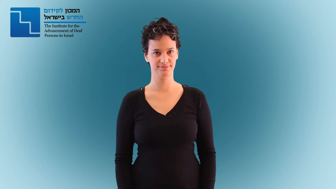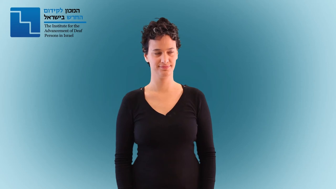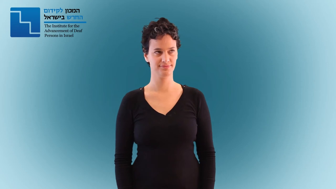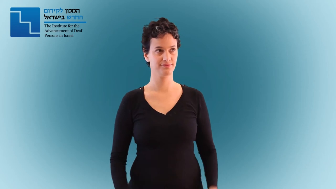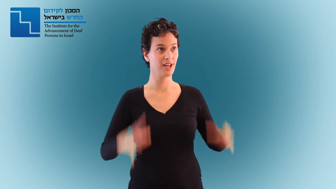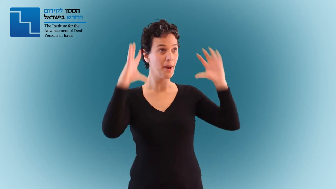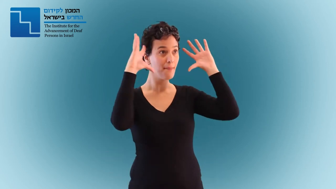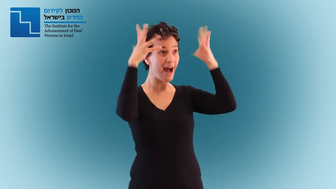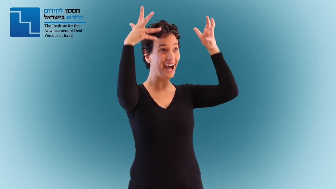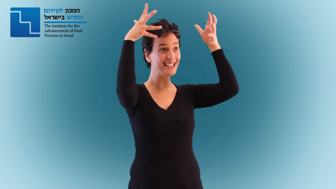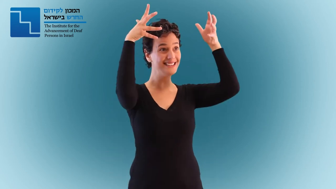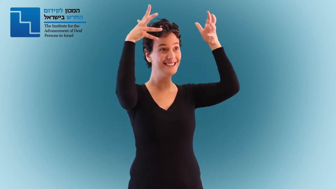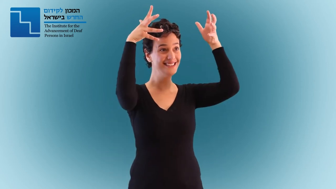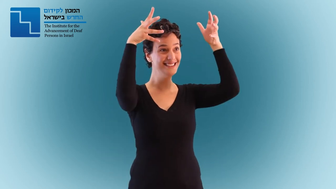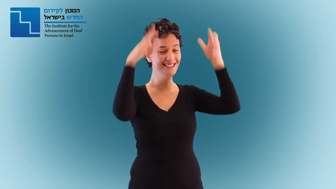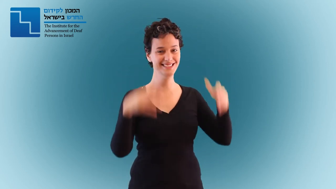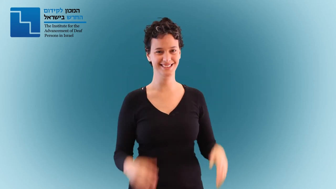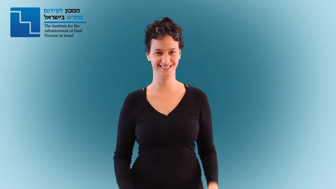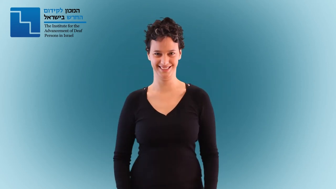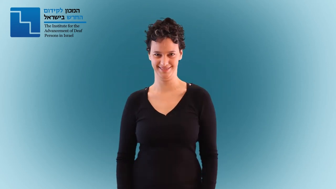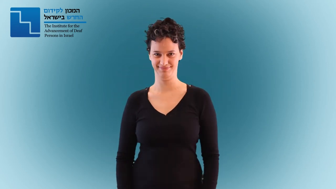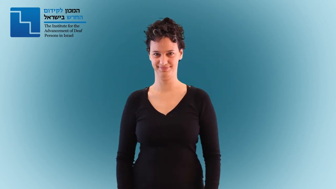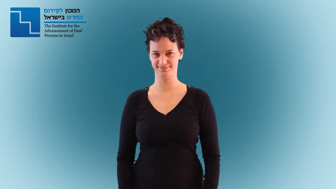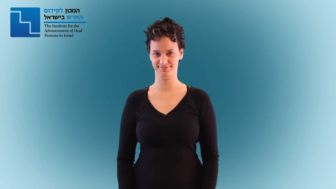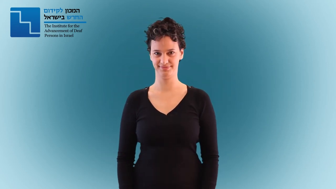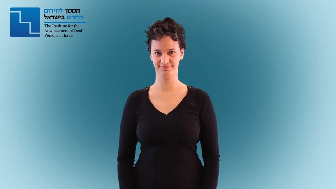מעריץ